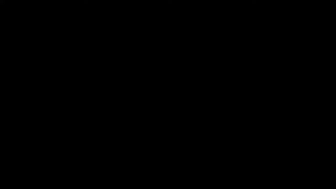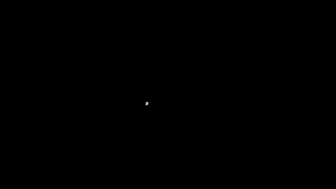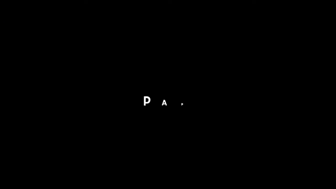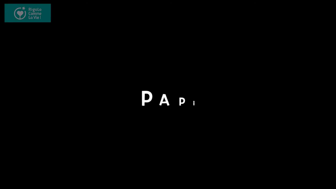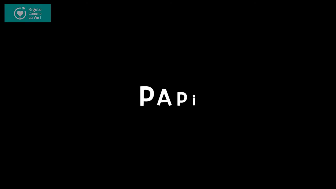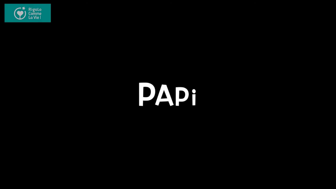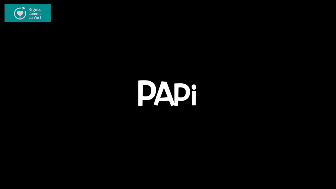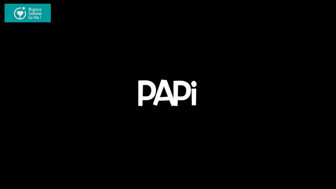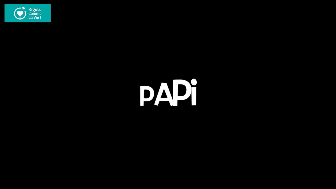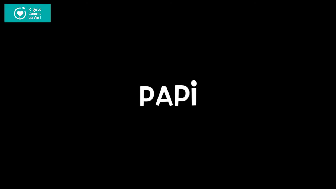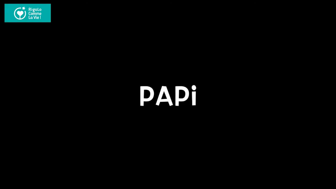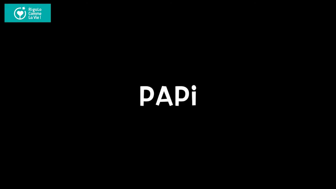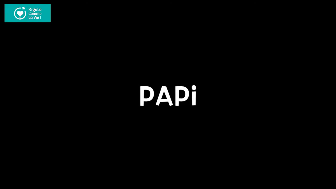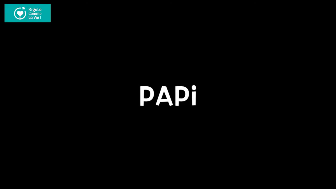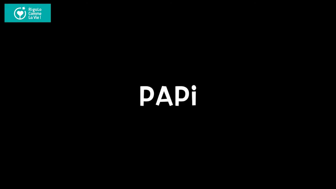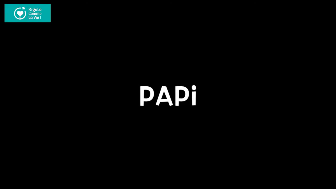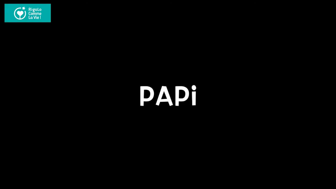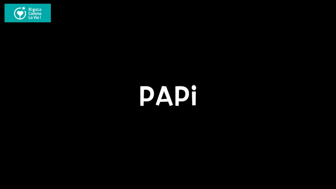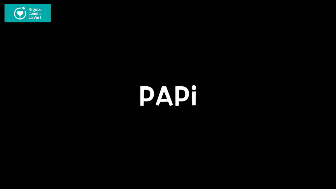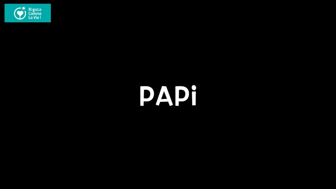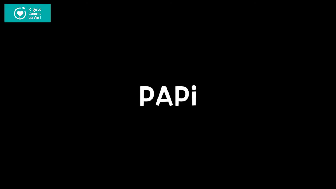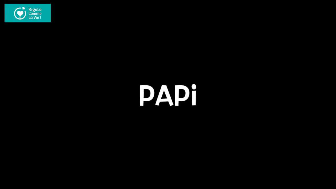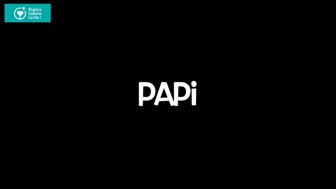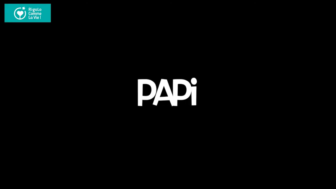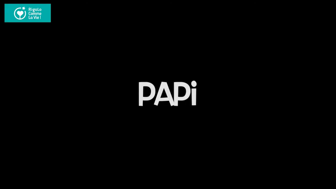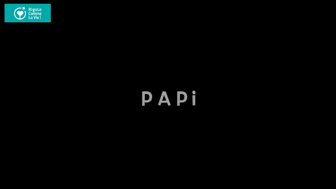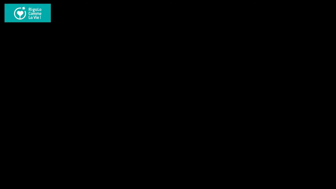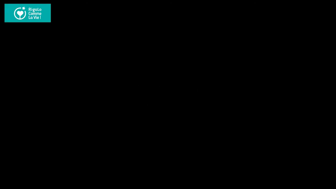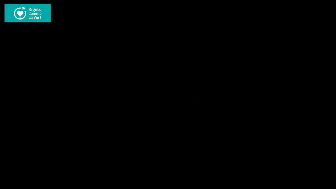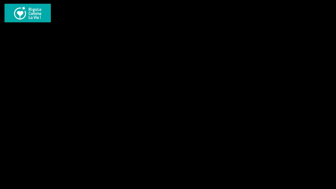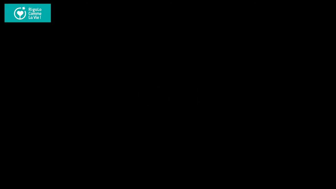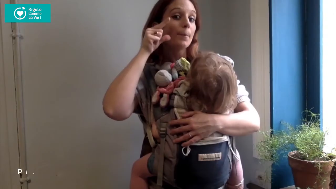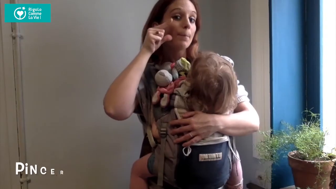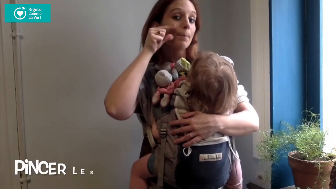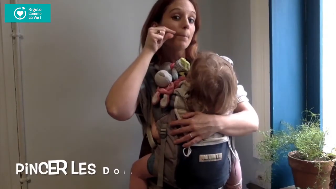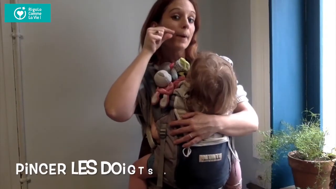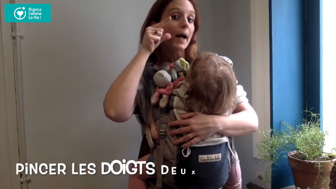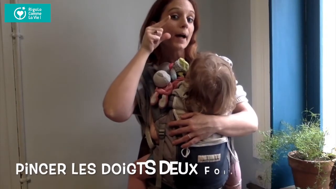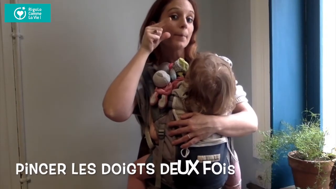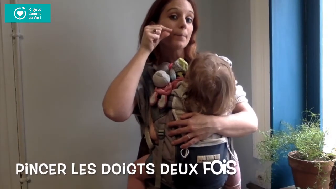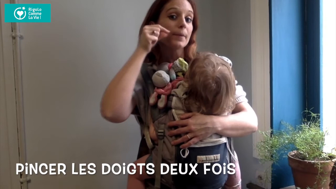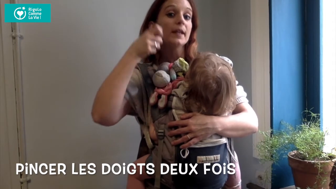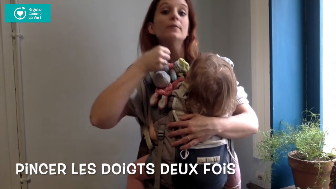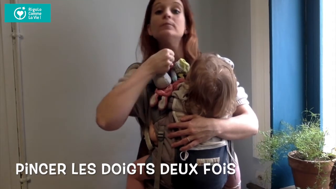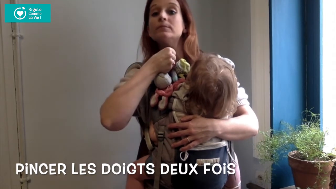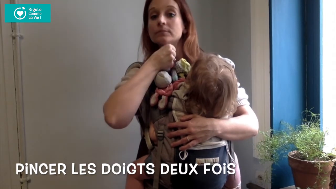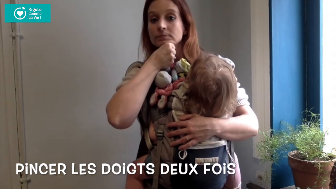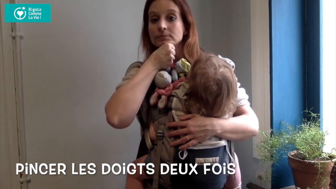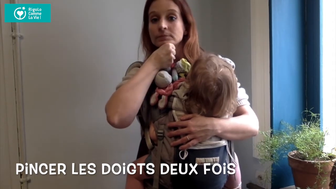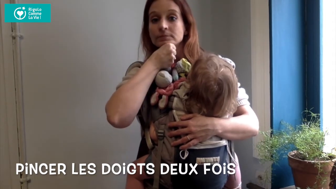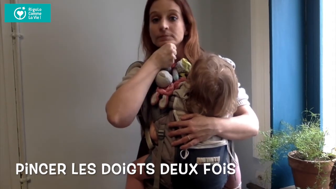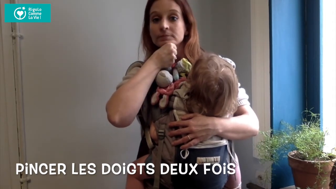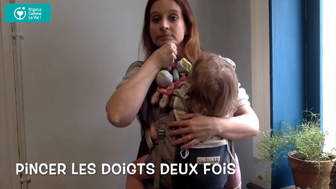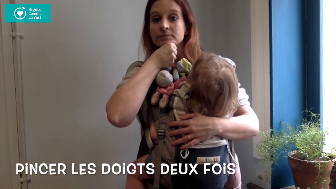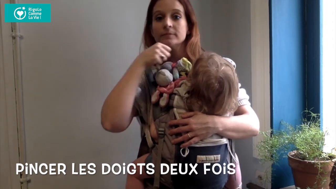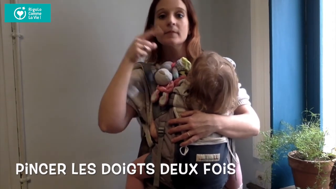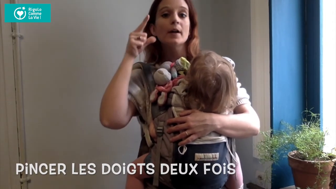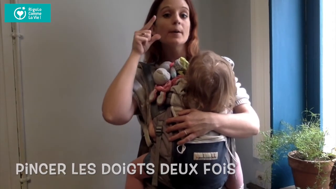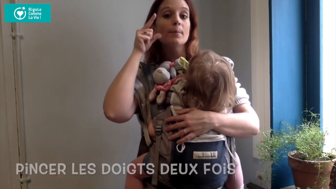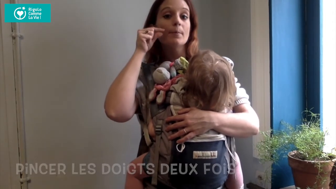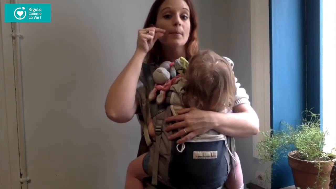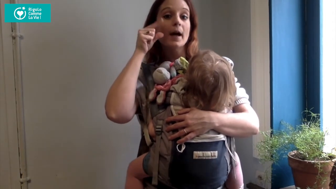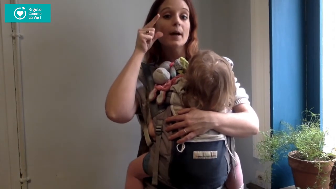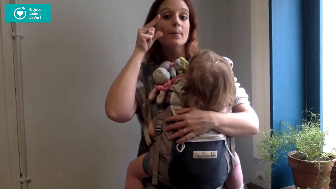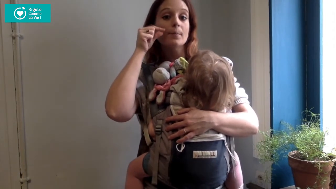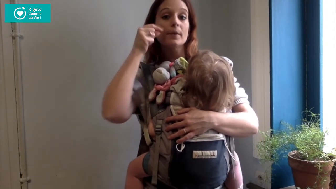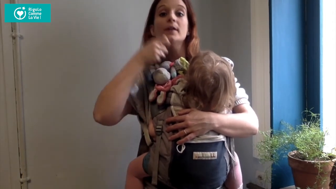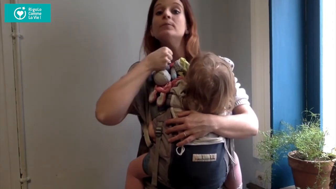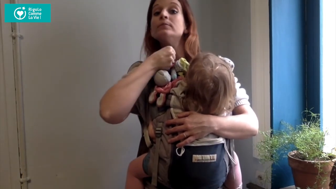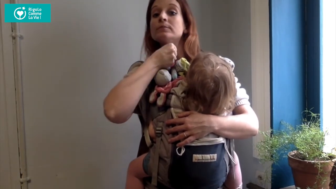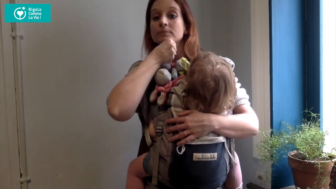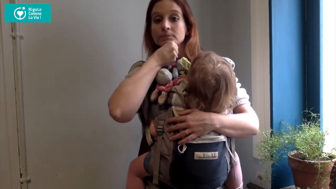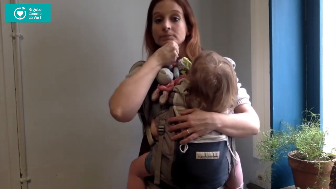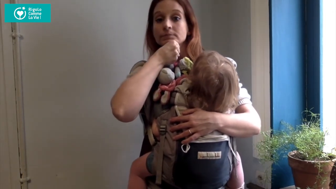Papi